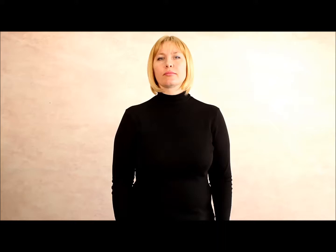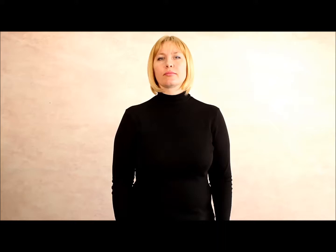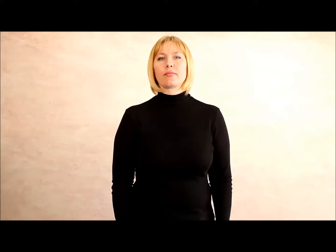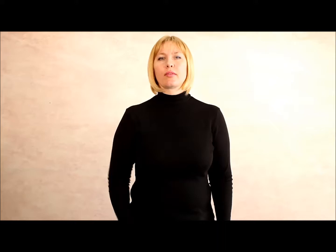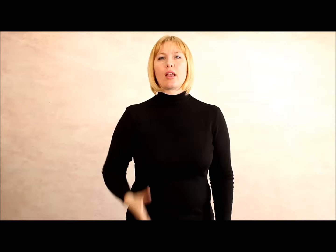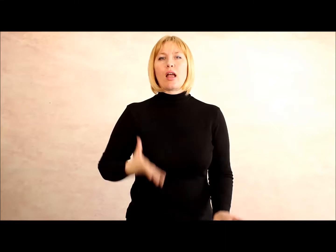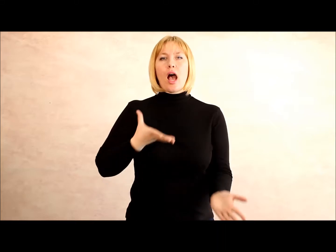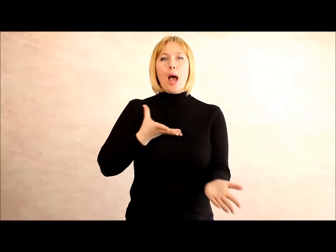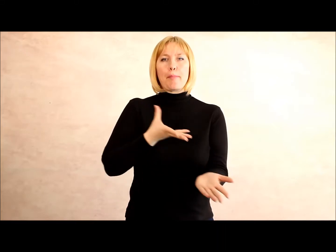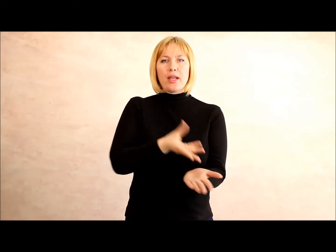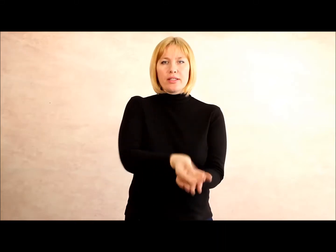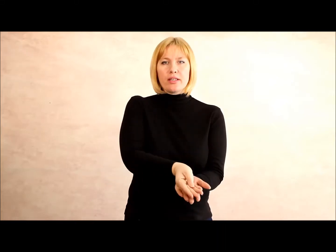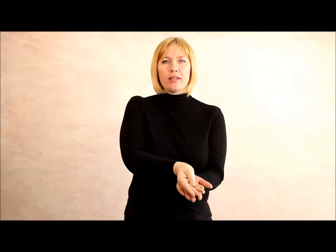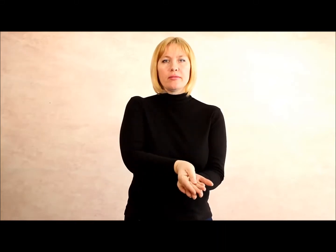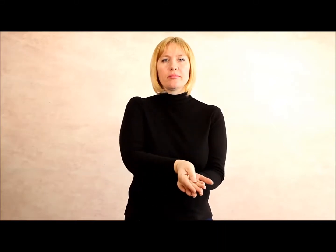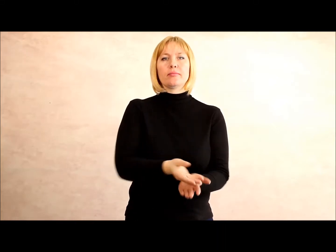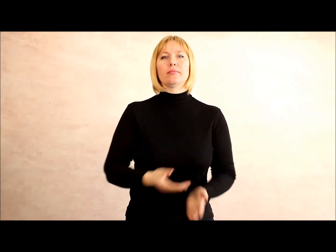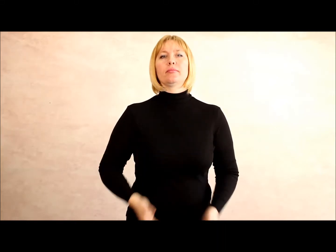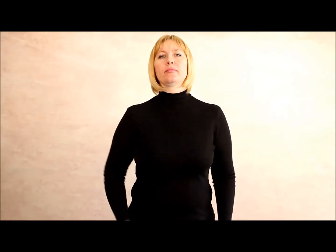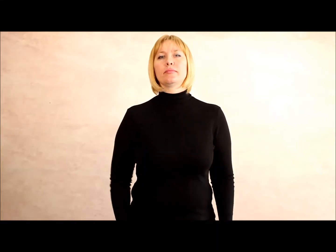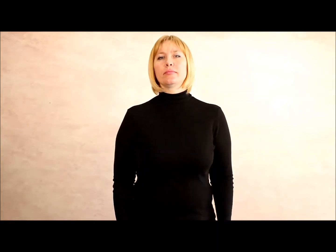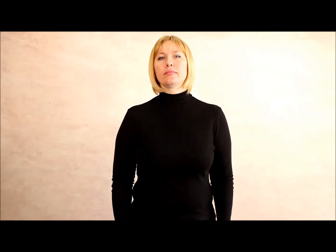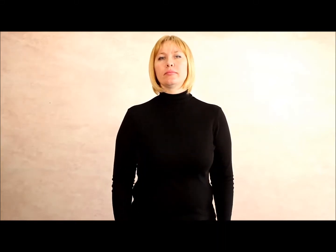A plăti